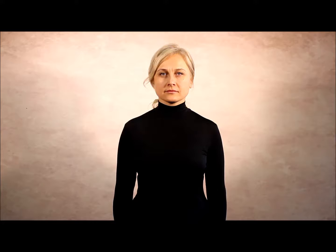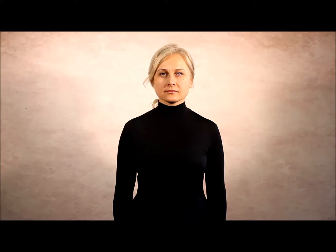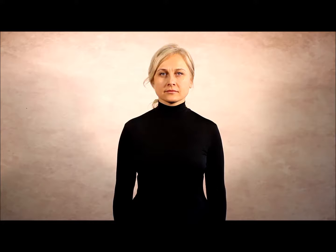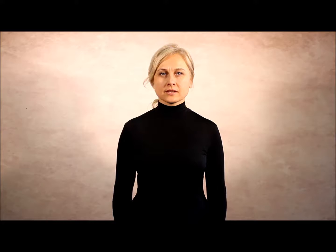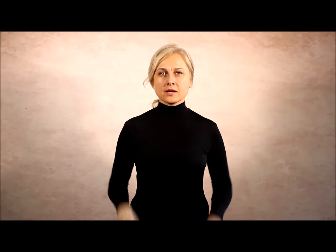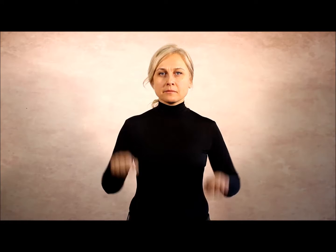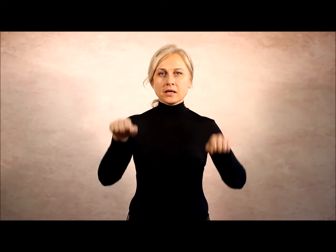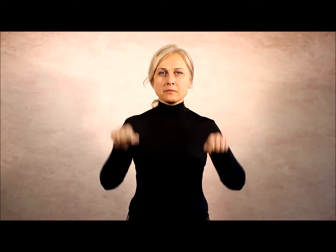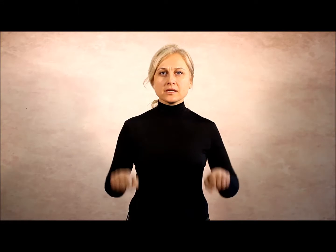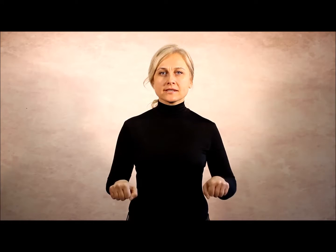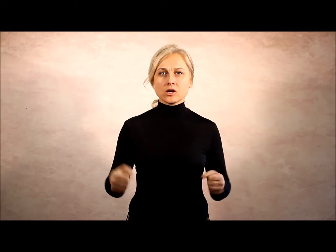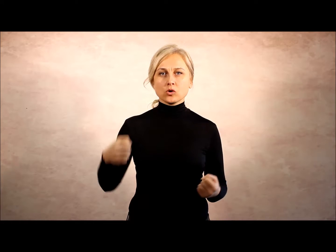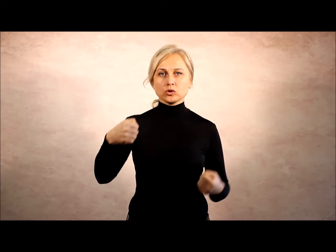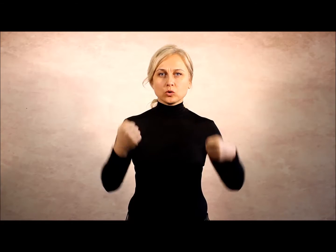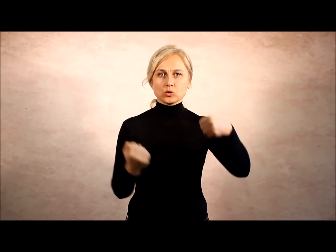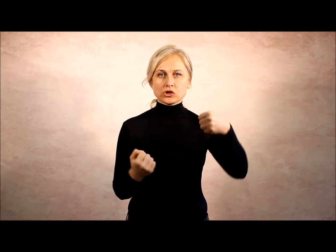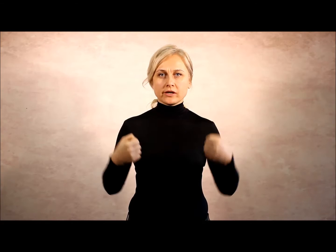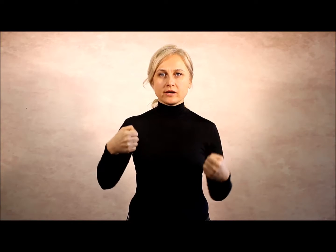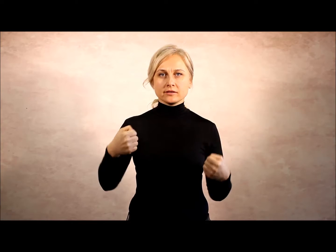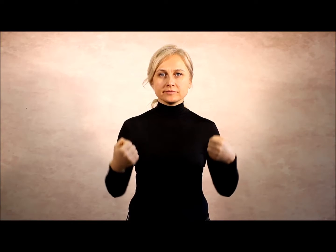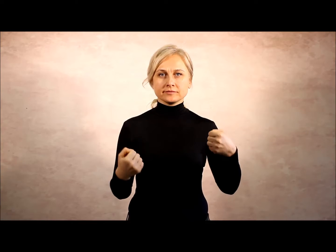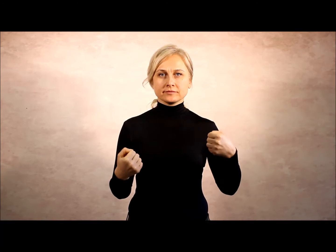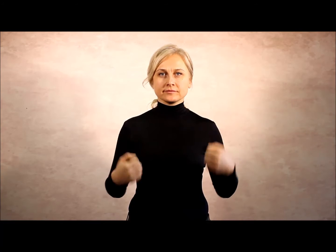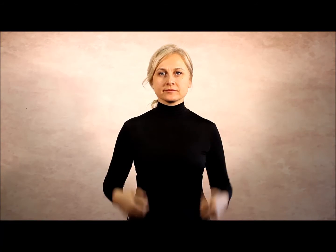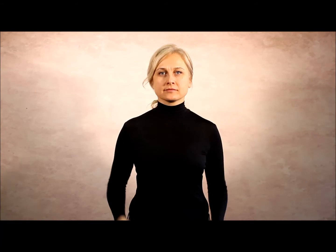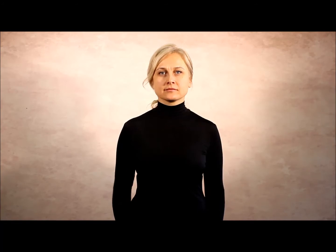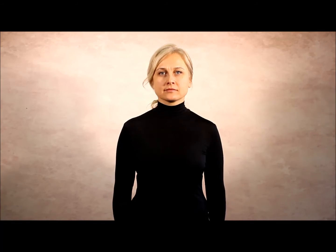Permis de conducere